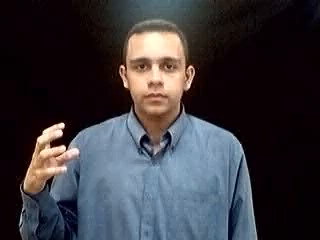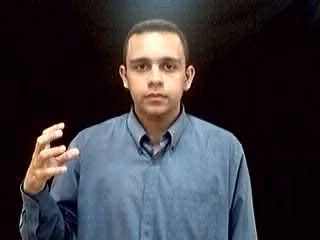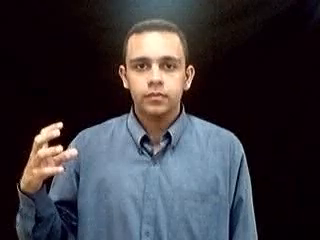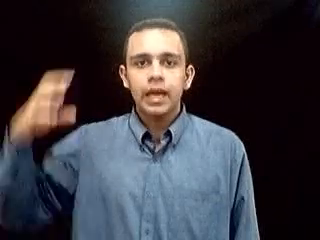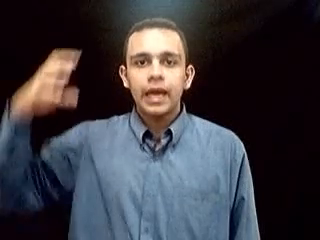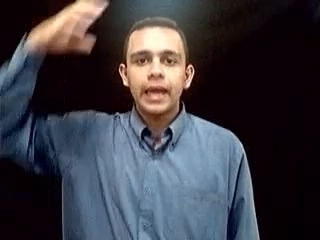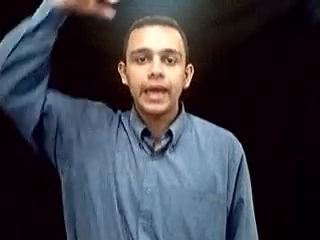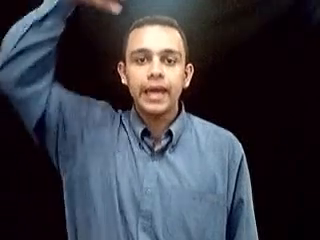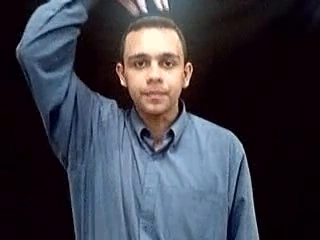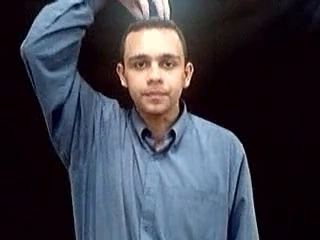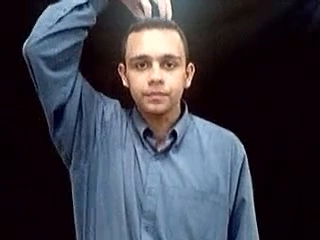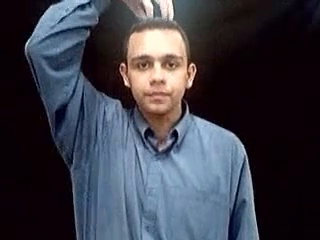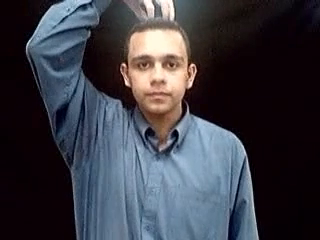rei